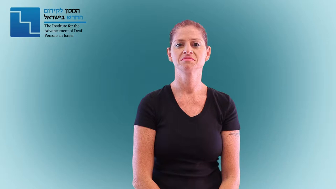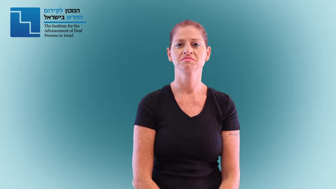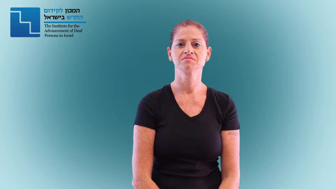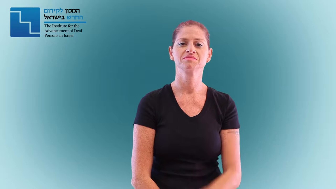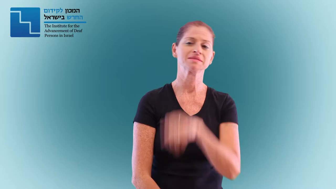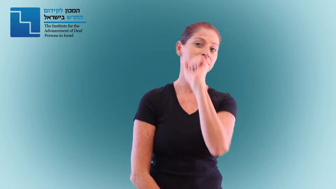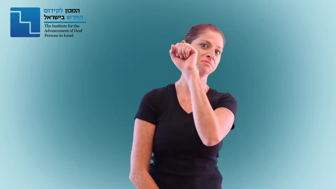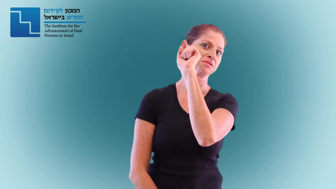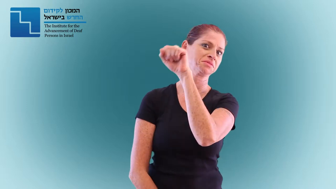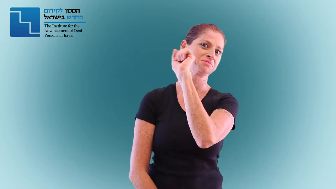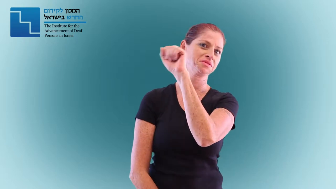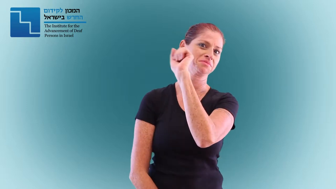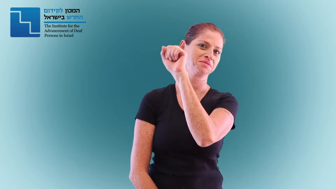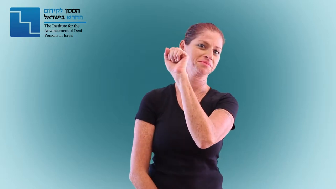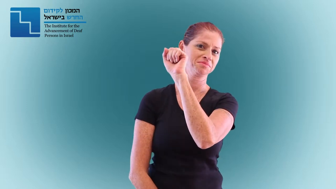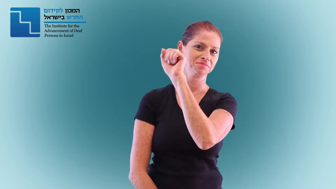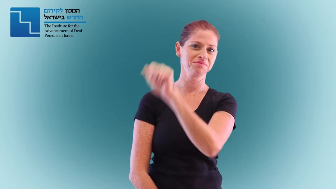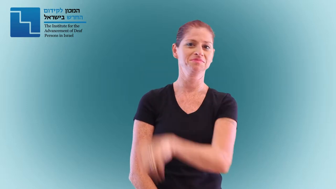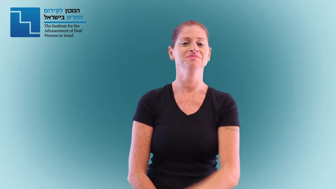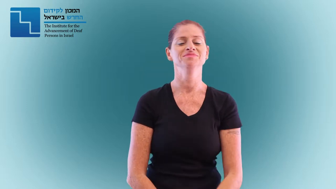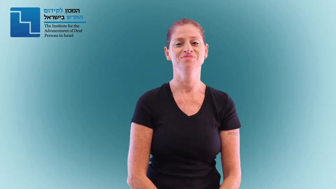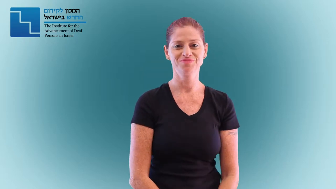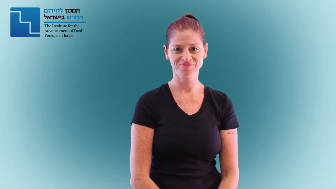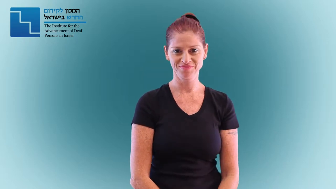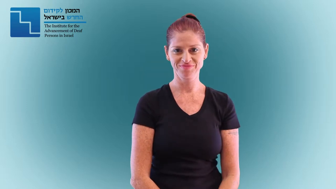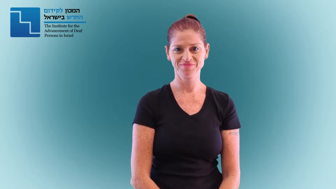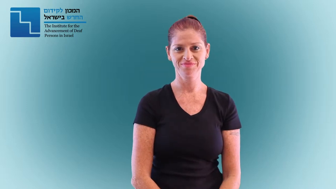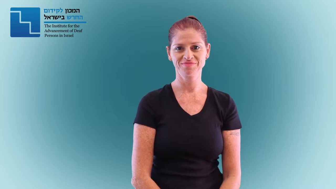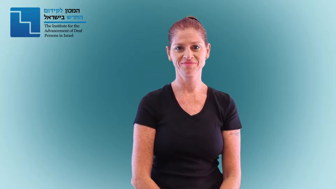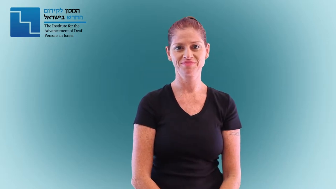לדפוק